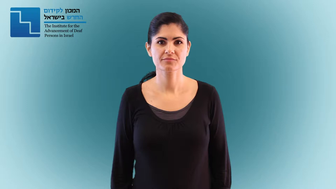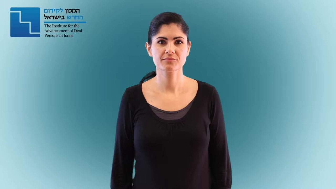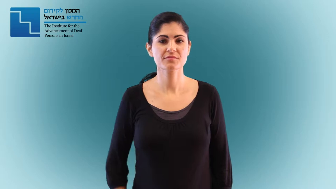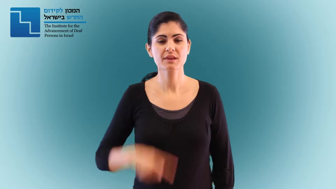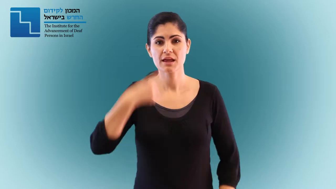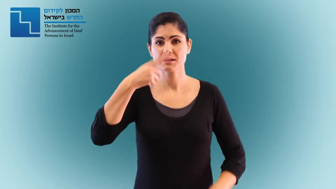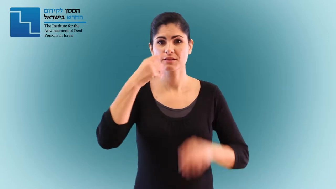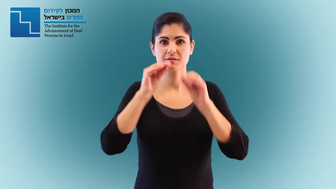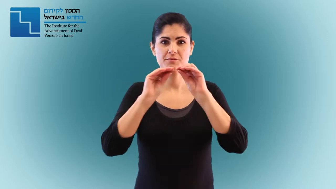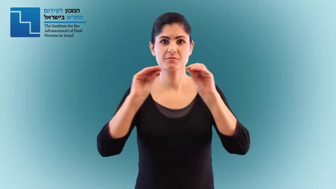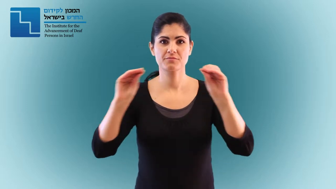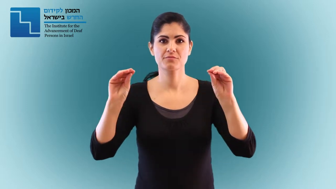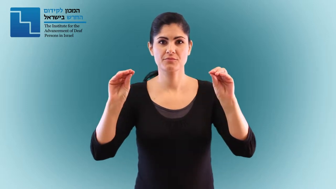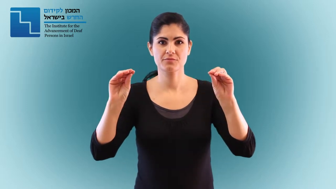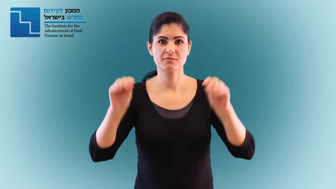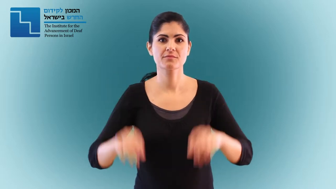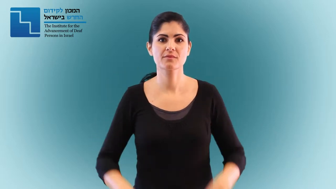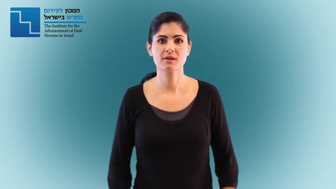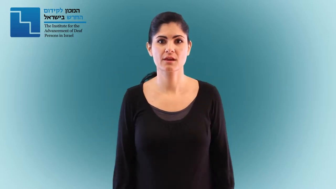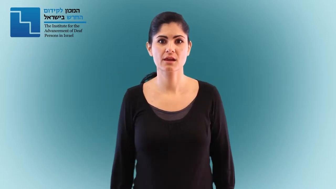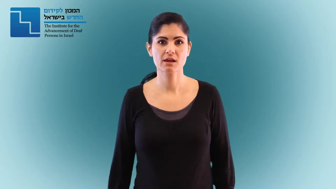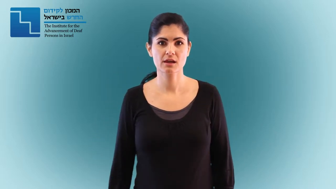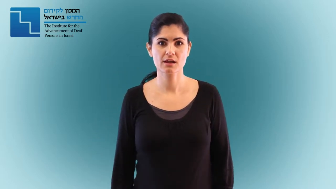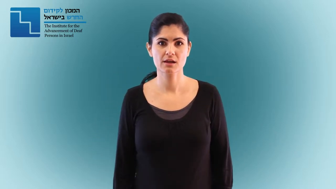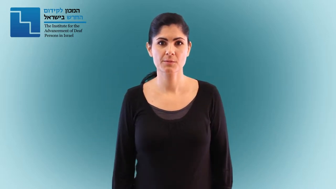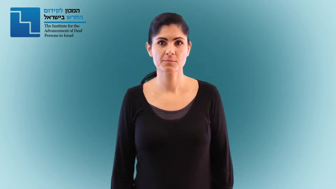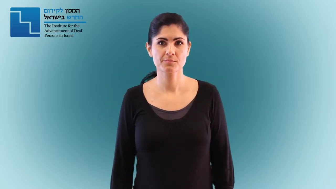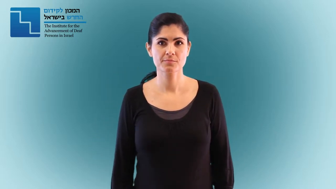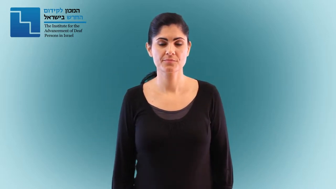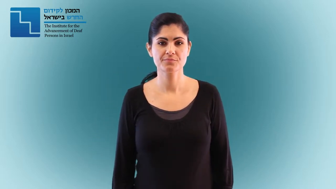קלינאית תקשורת